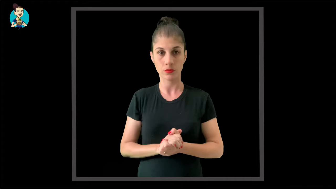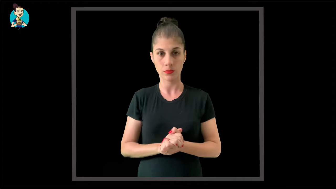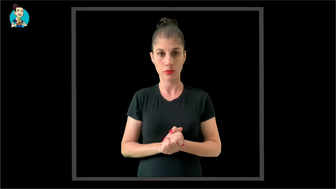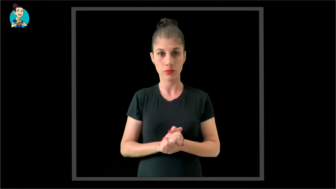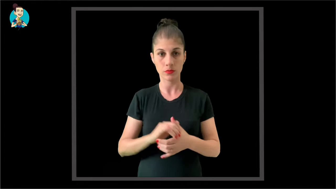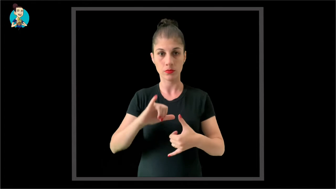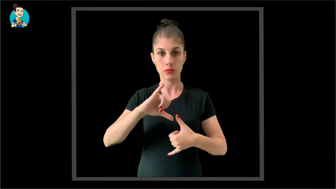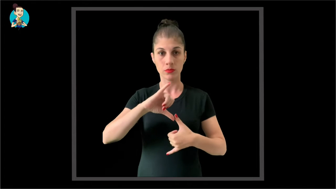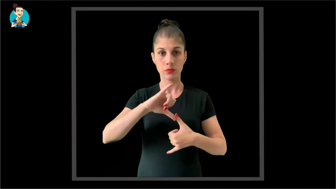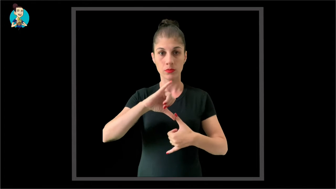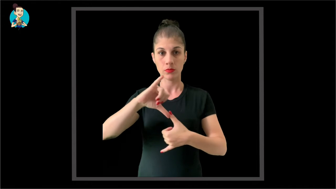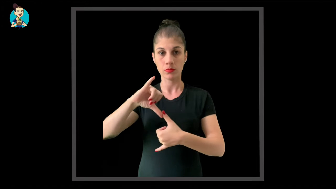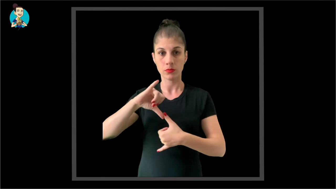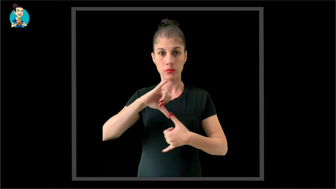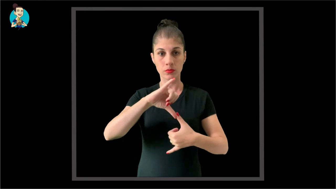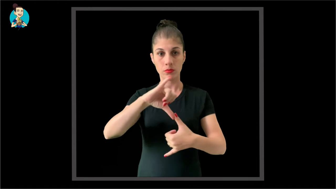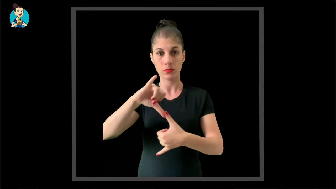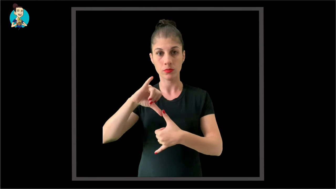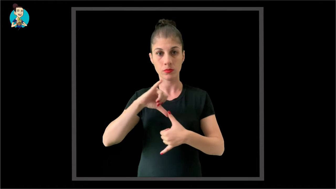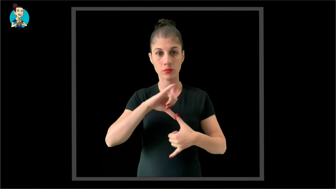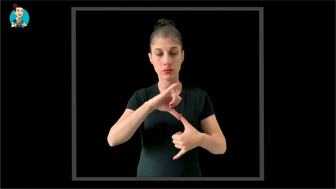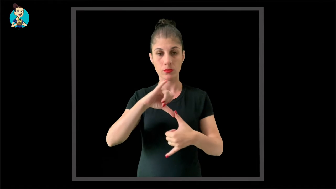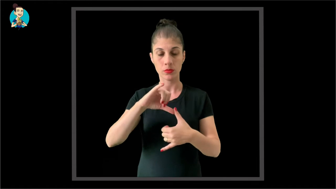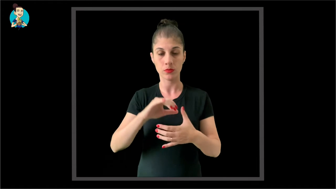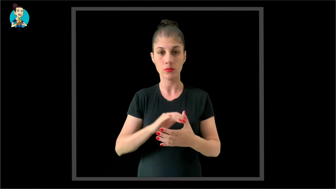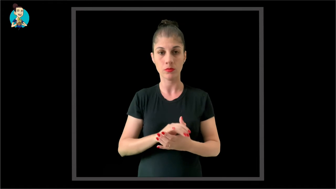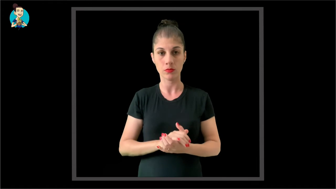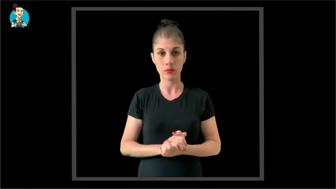LIPÍDIO